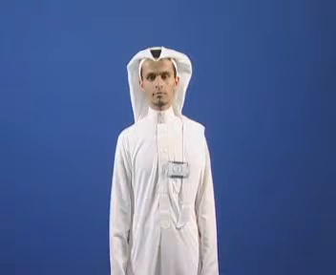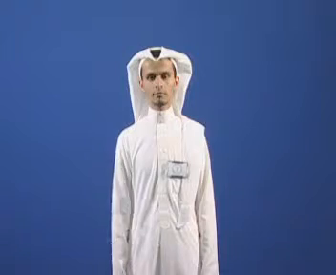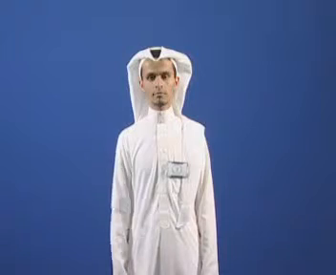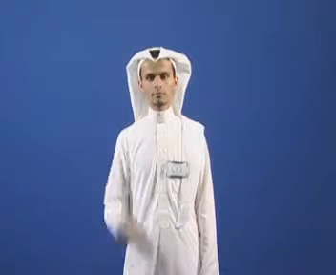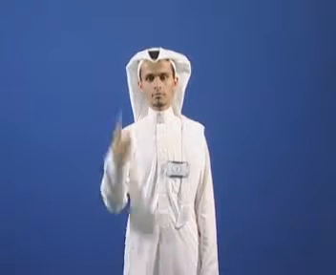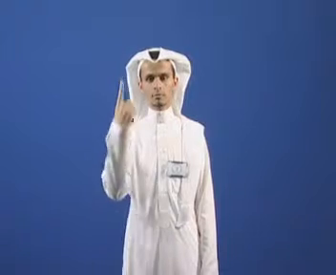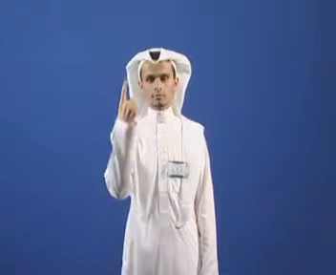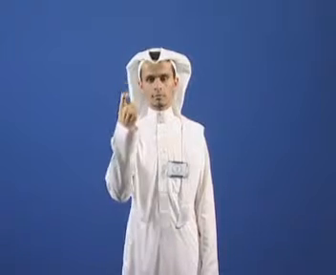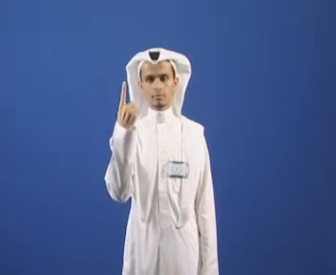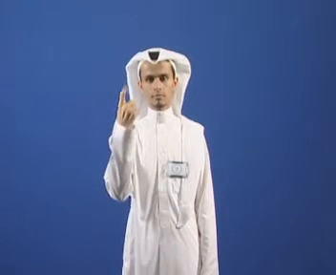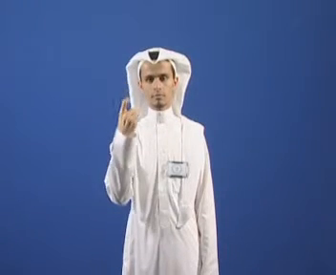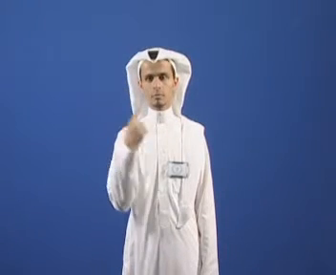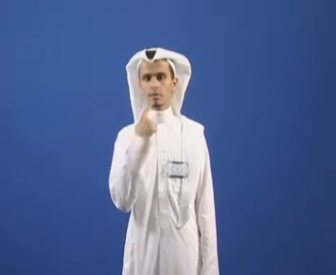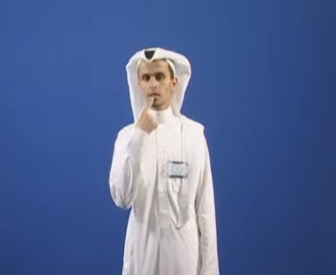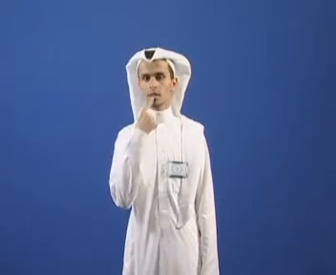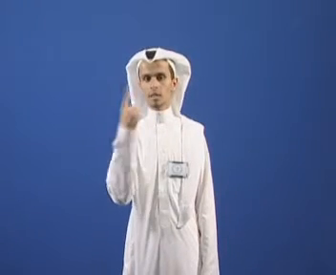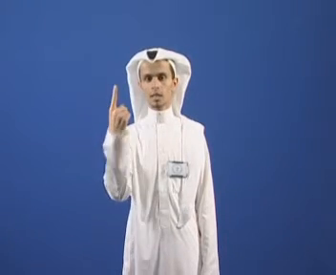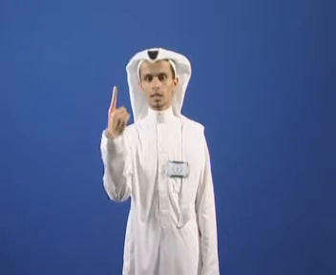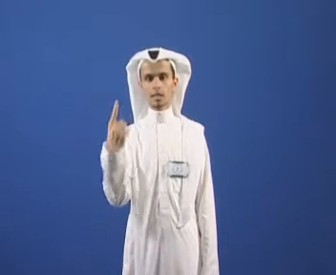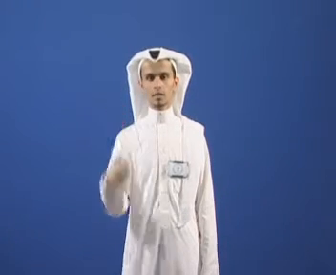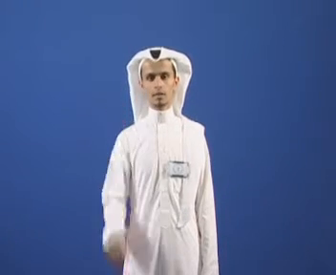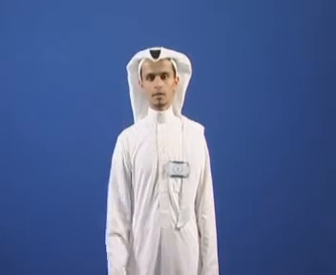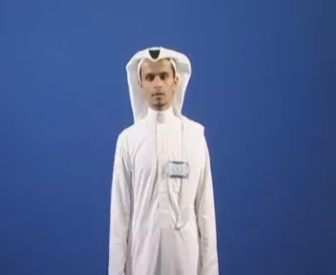قرن